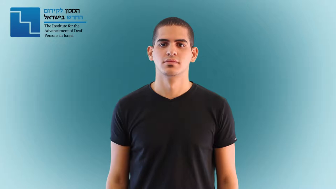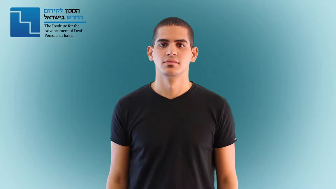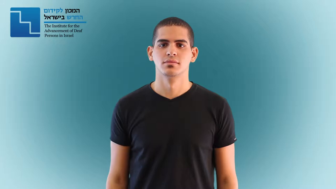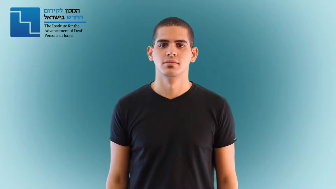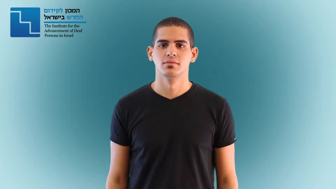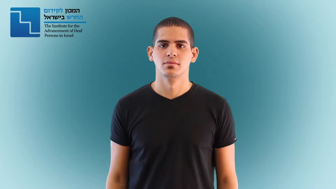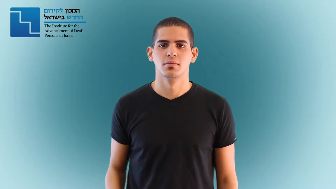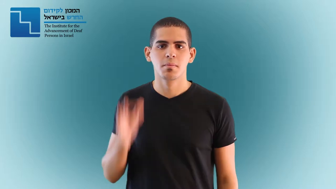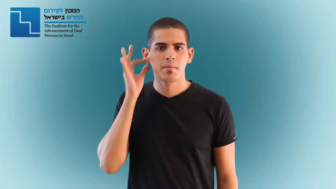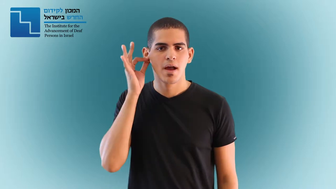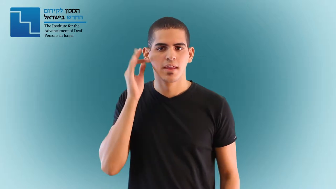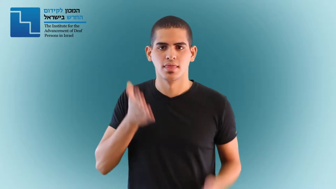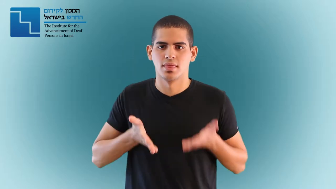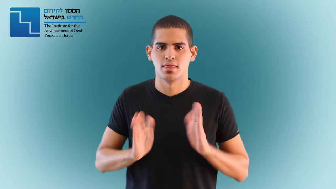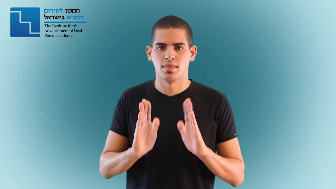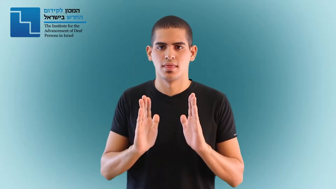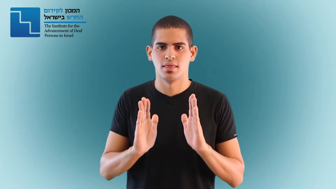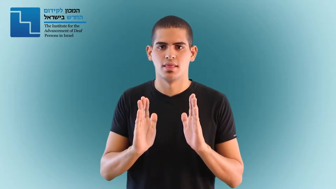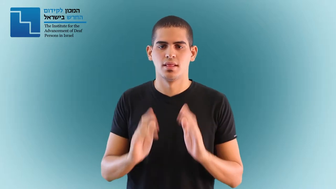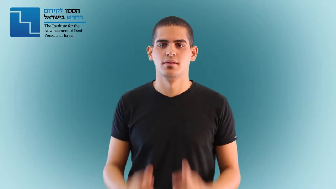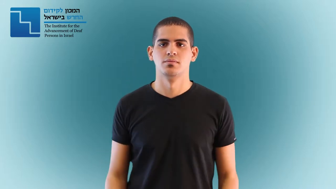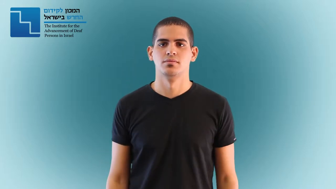בת